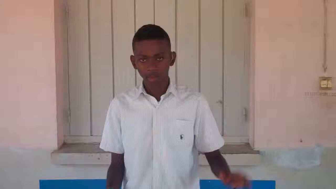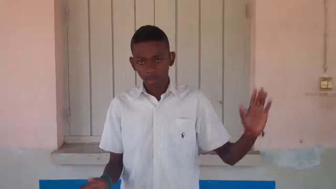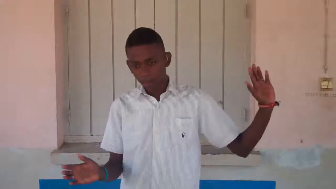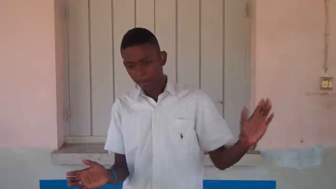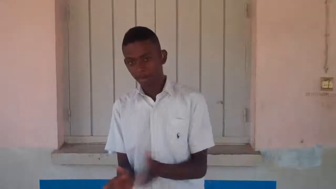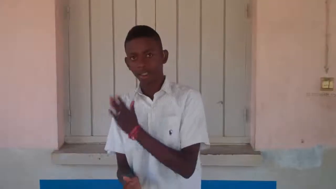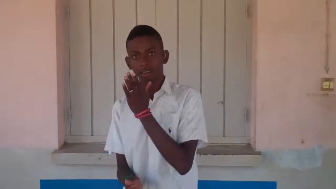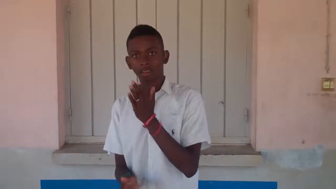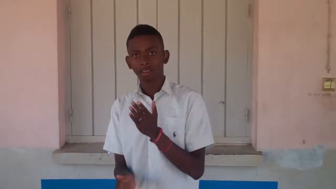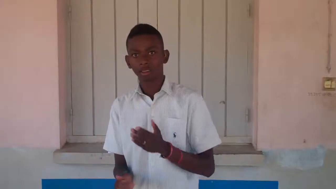bedy